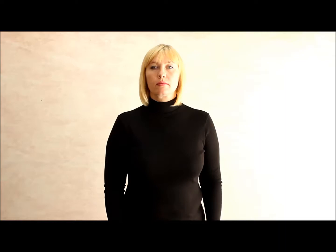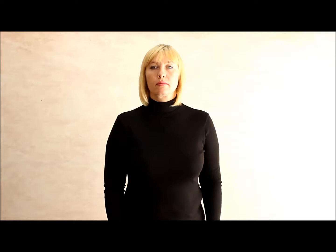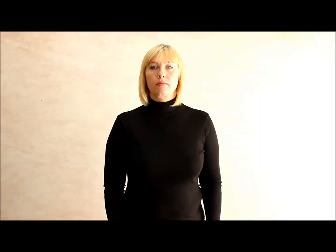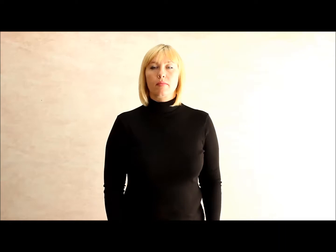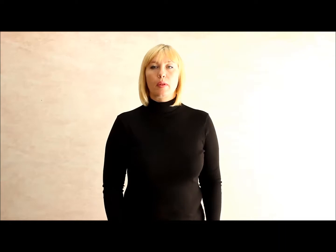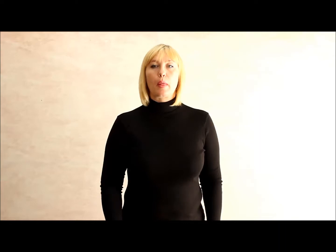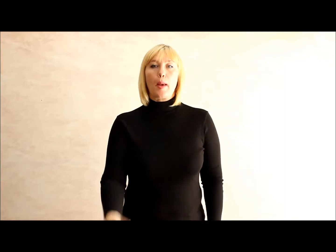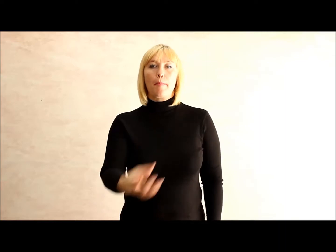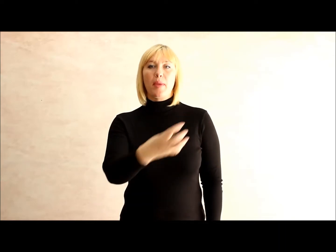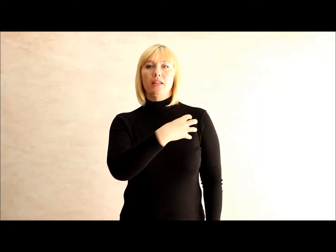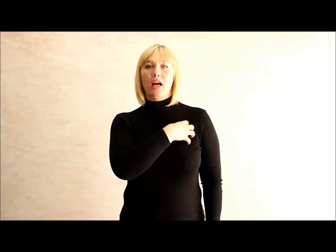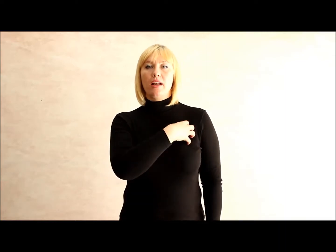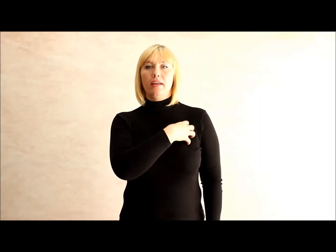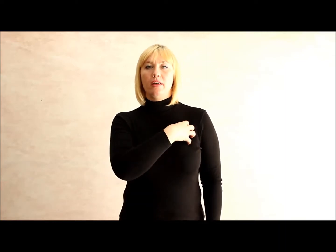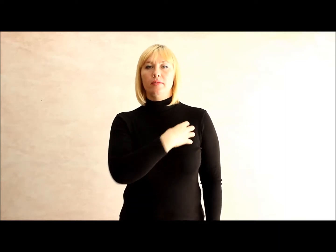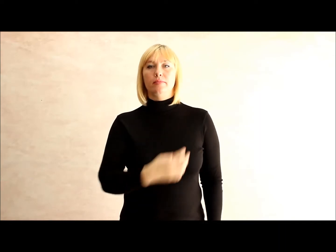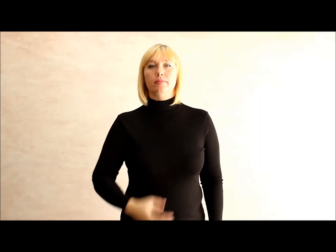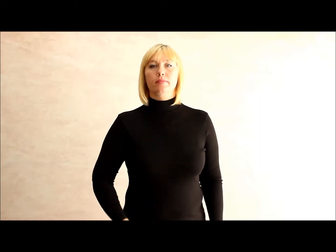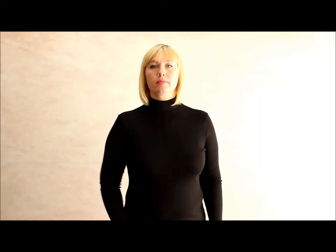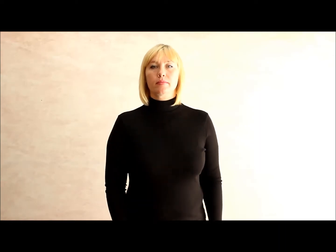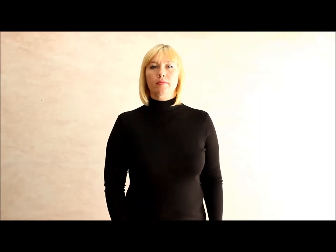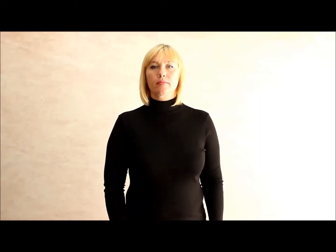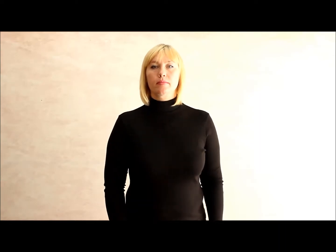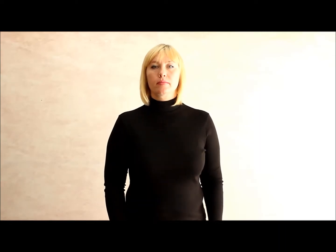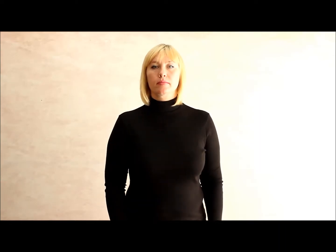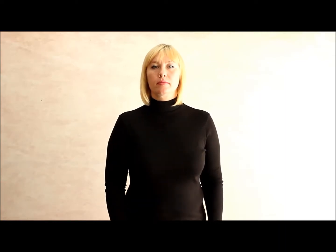Medalie